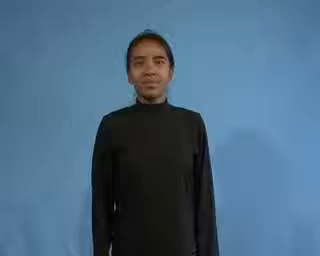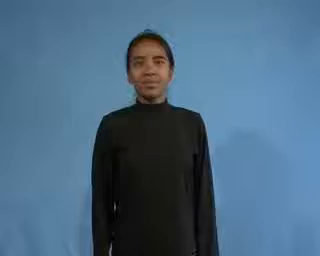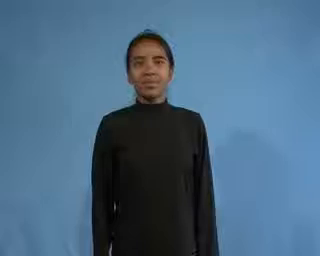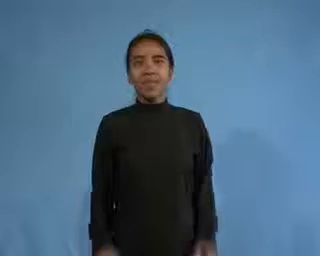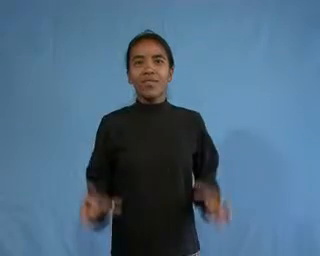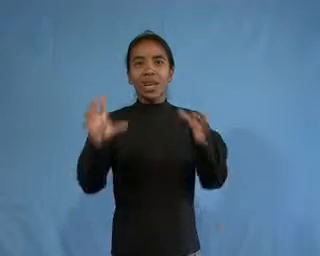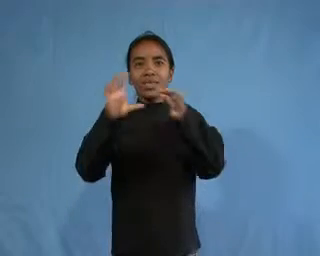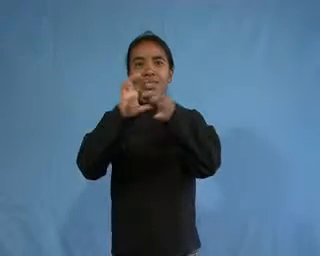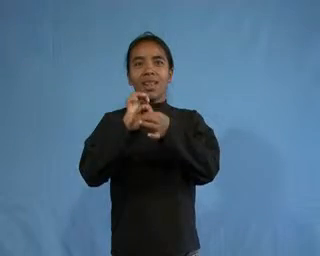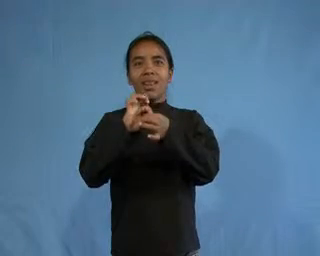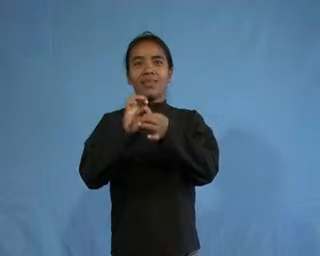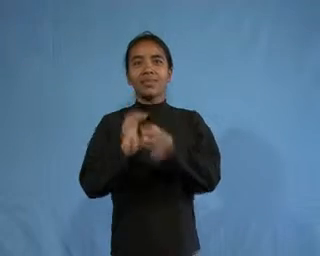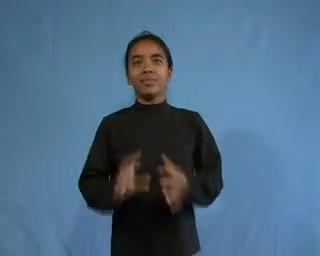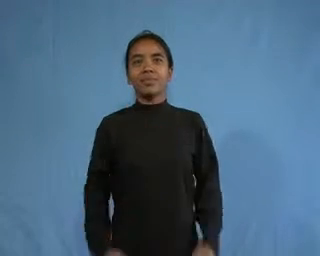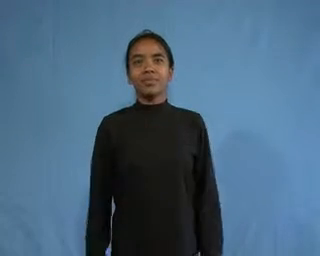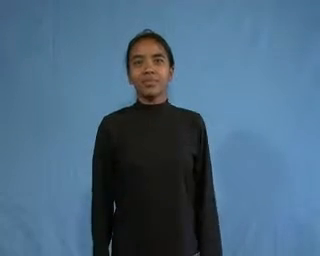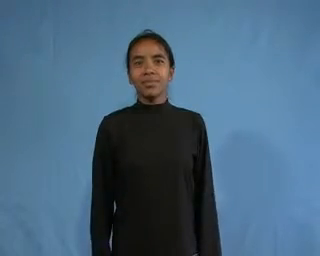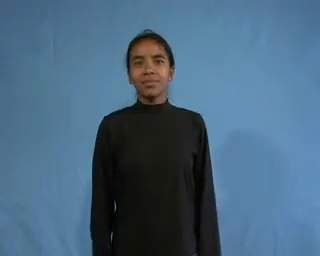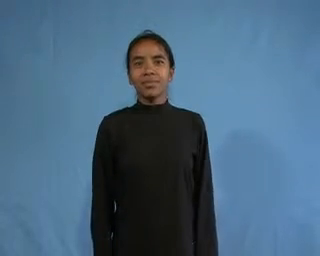firaisana